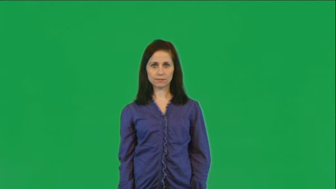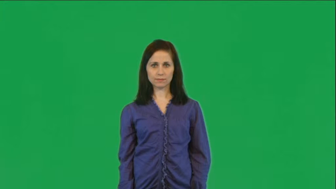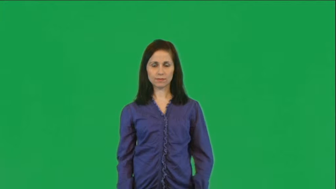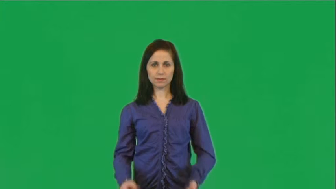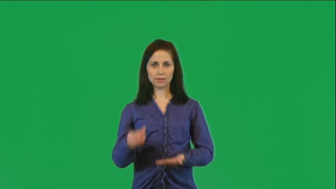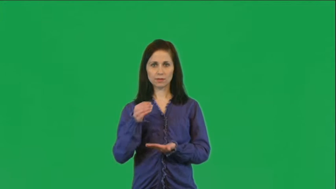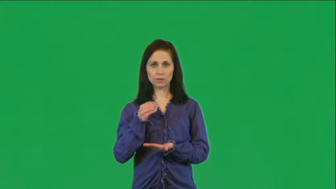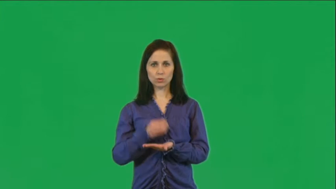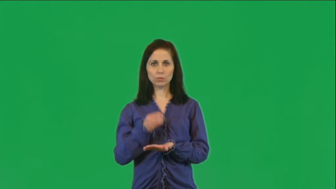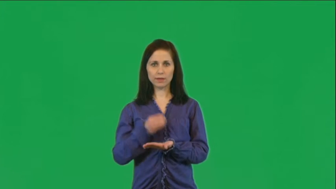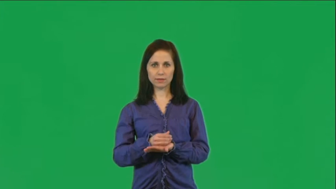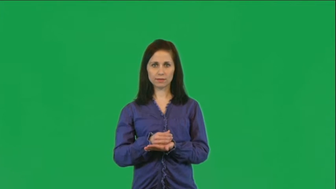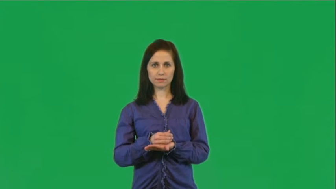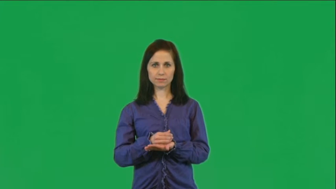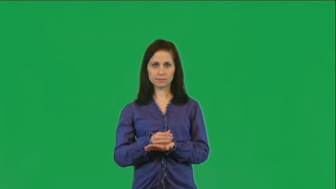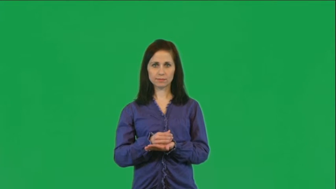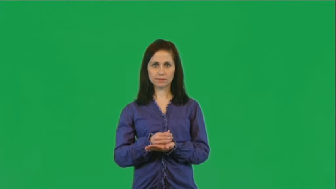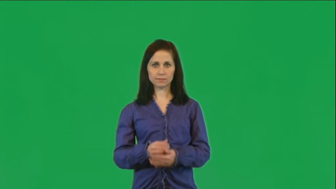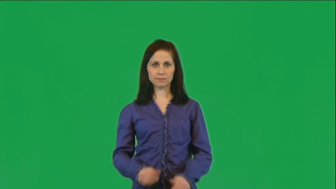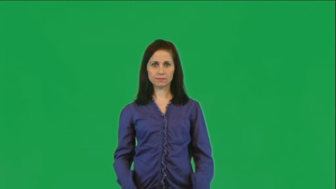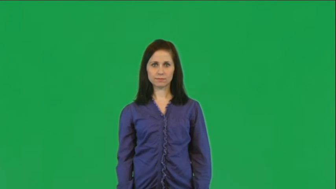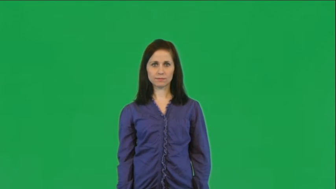kubek